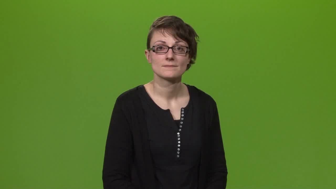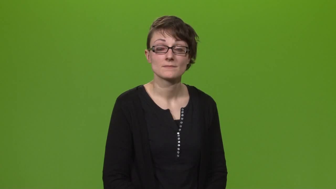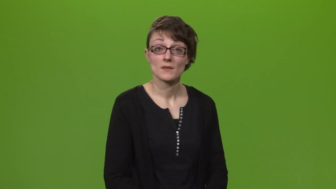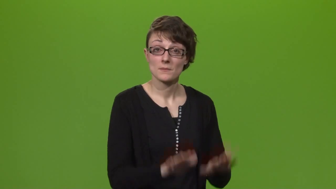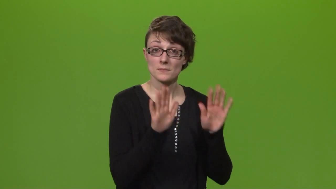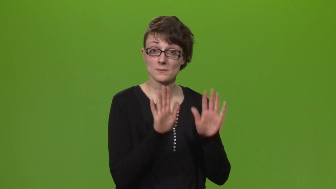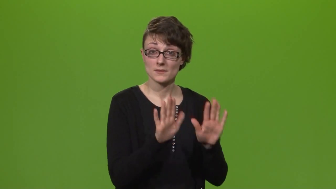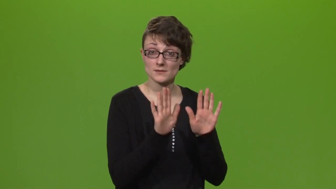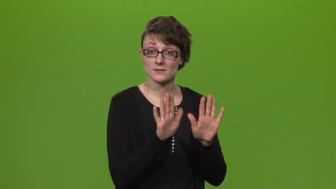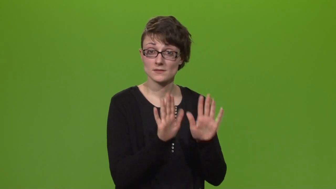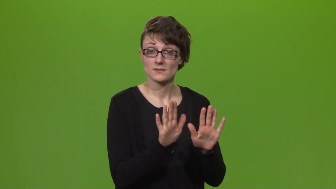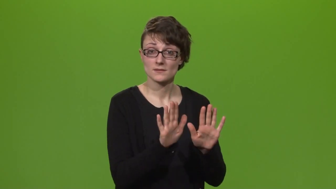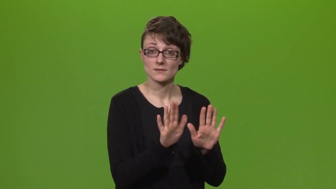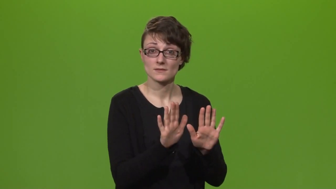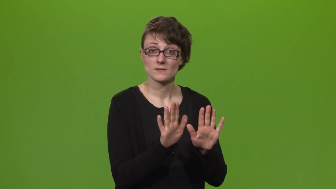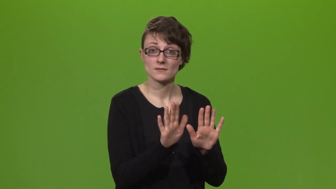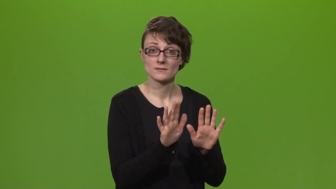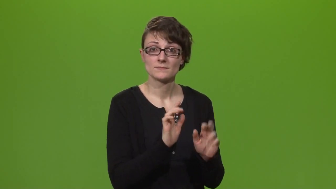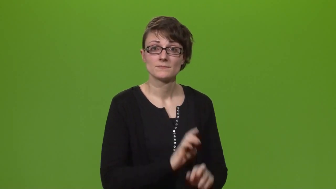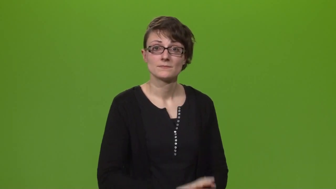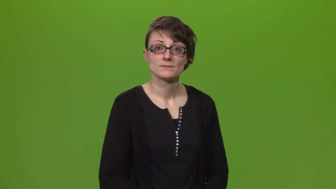Passa